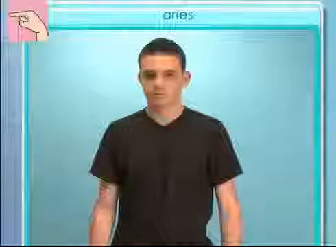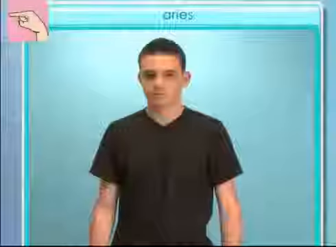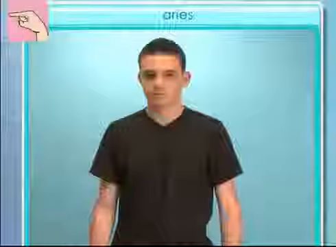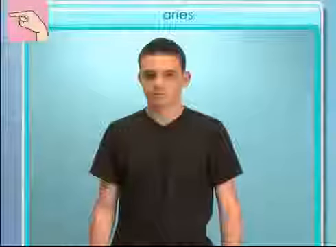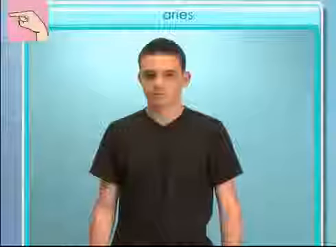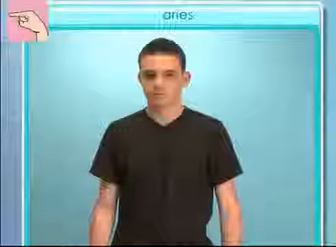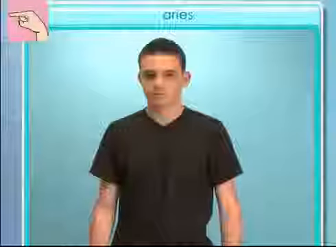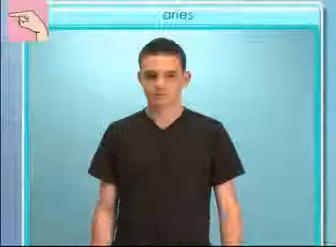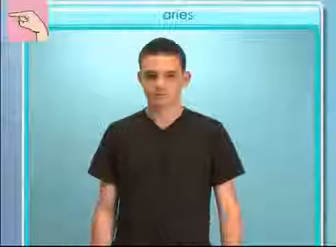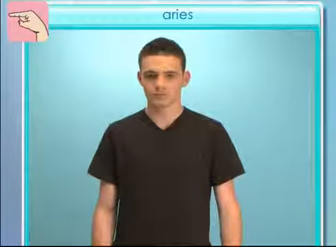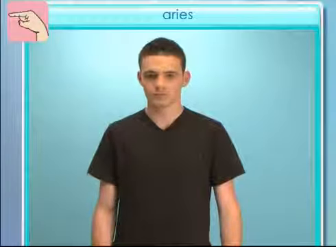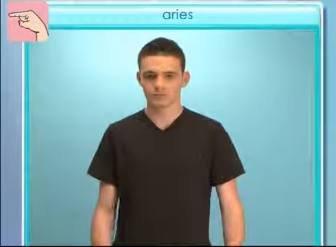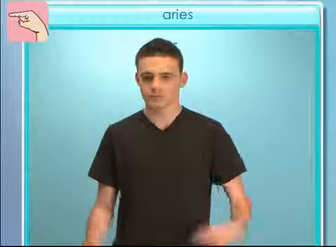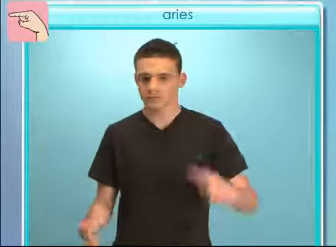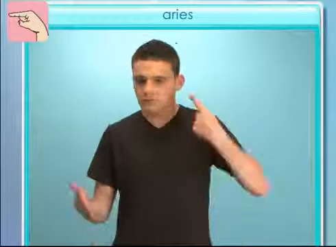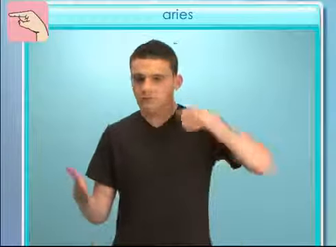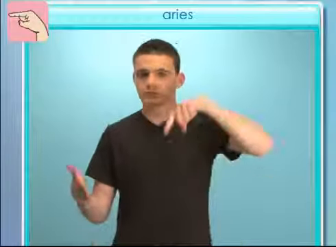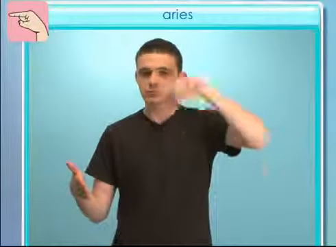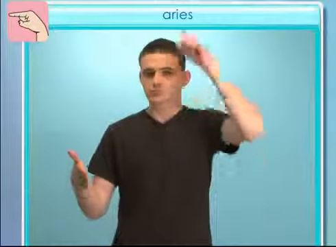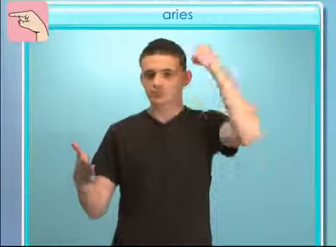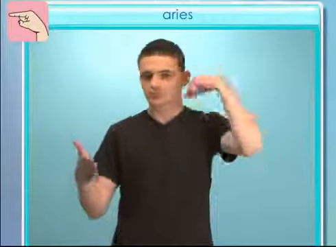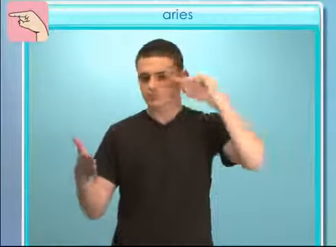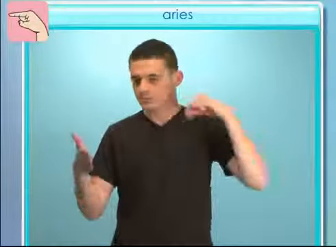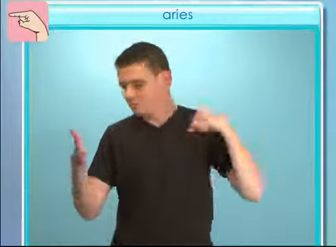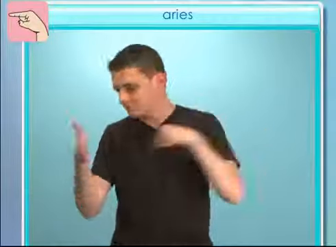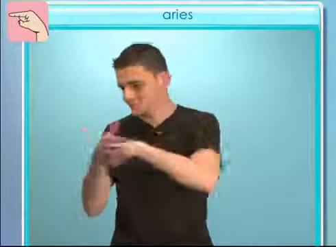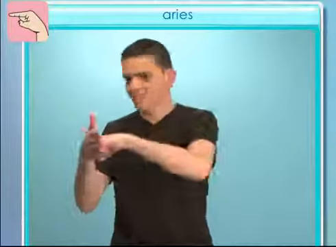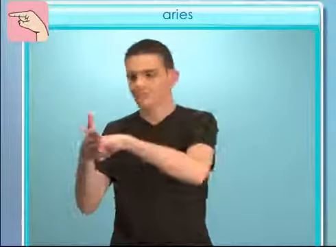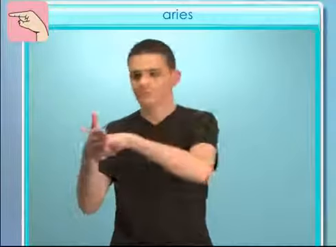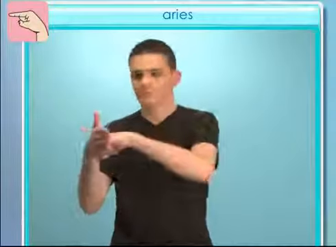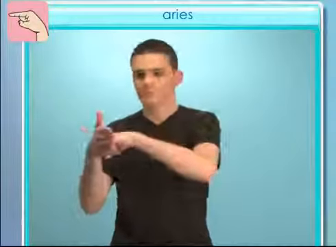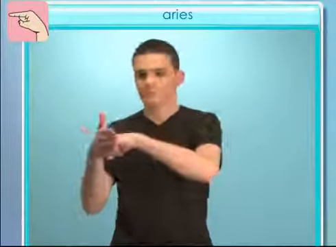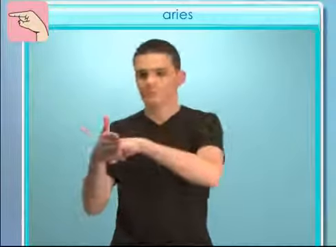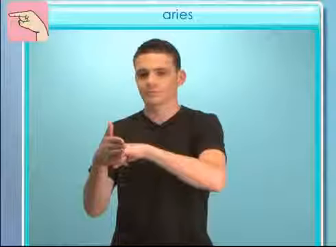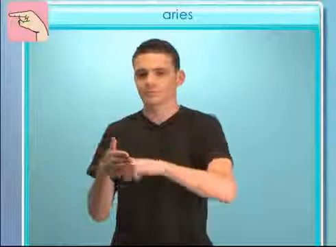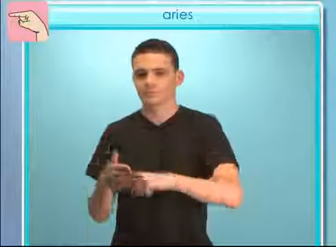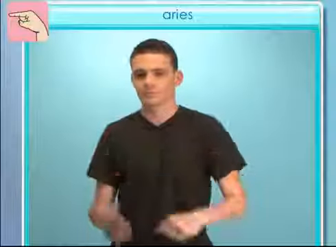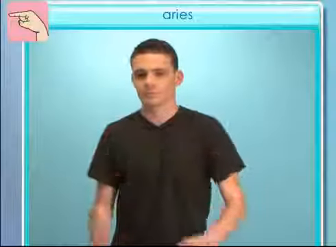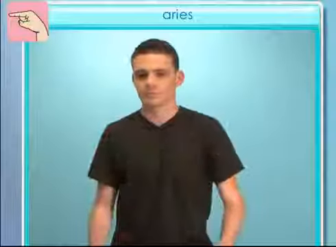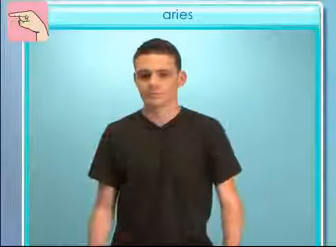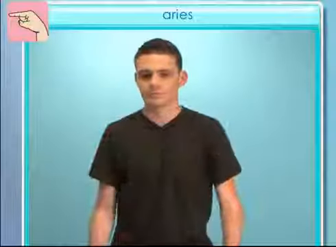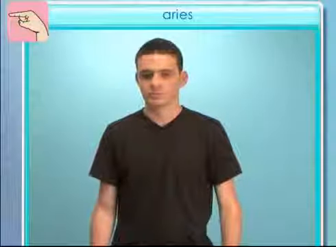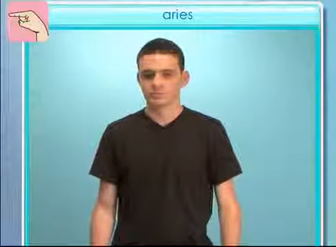Aries